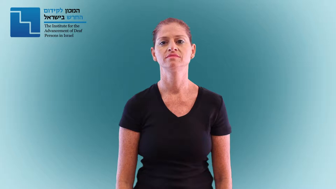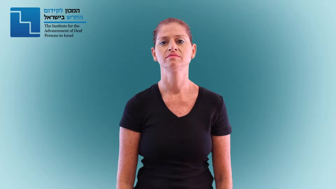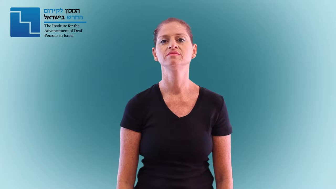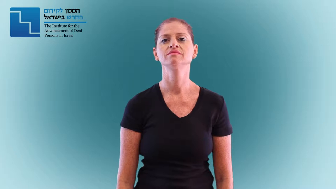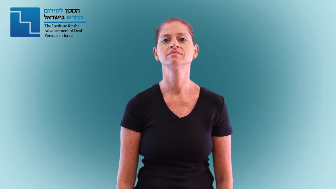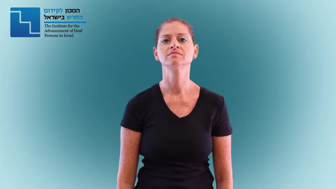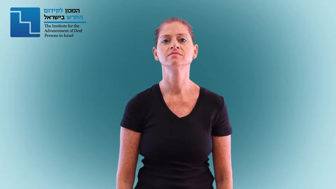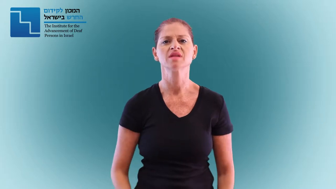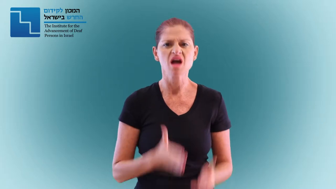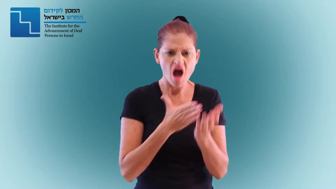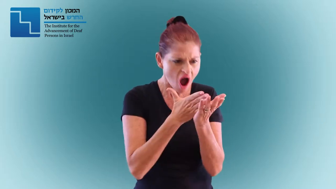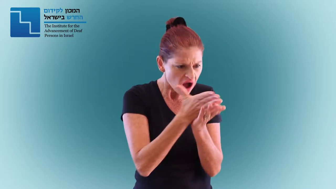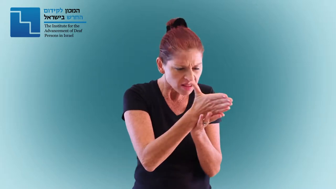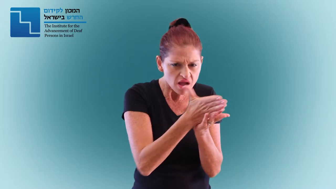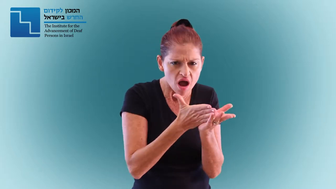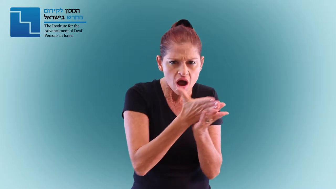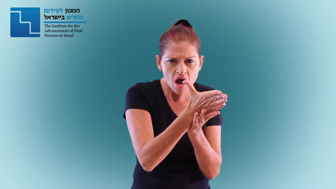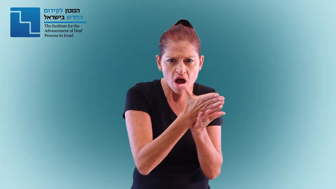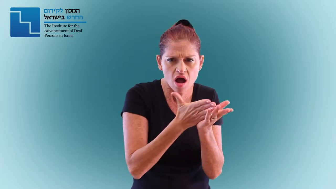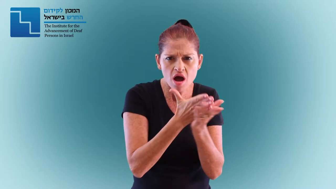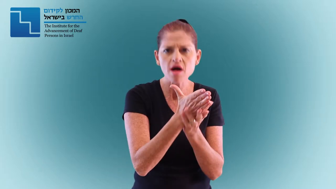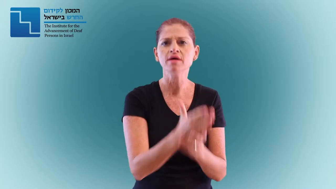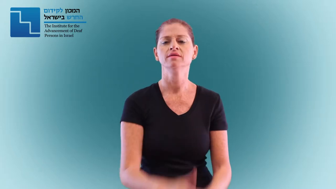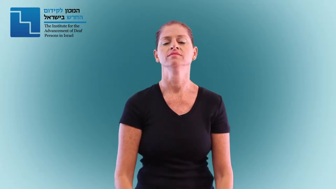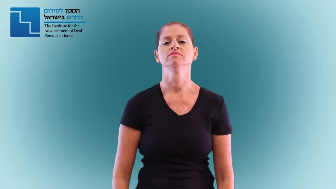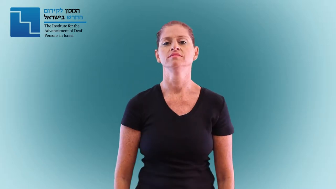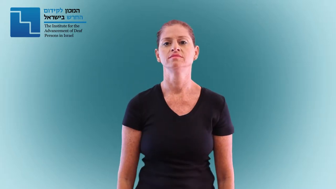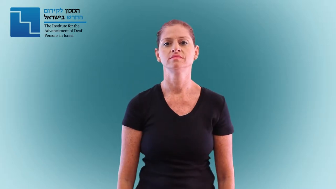לחתוך